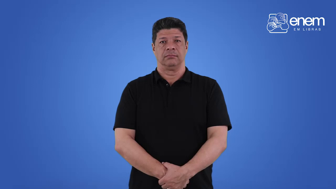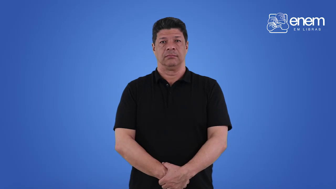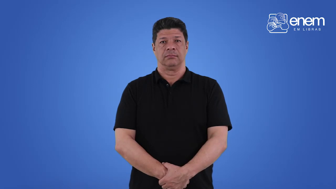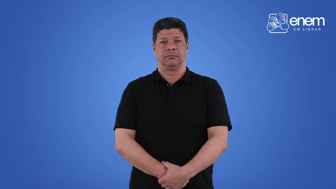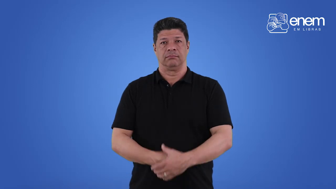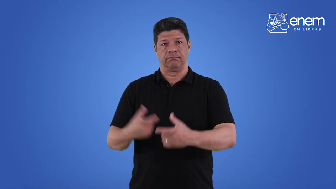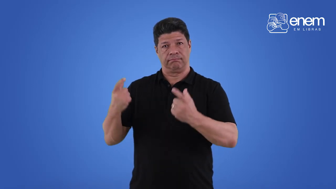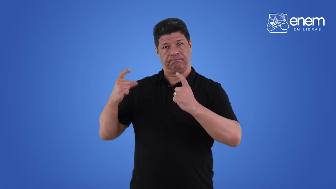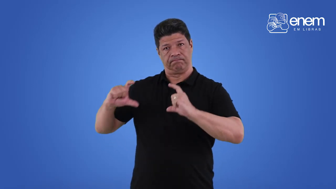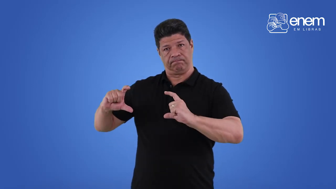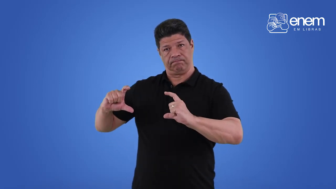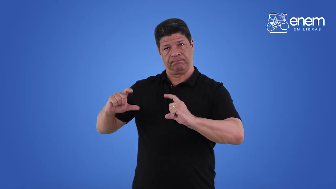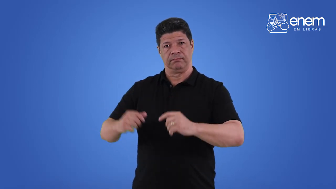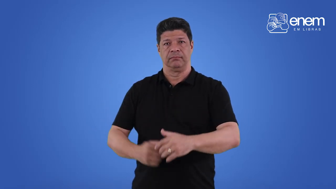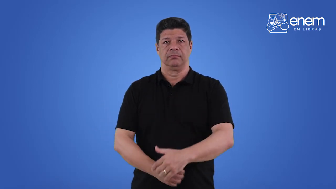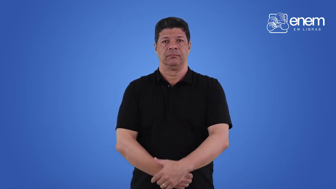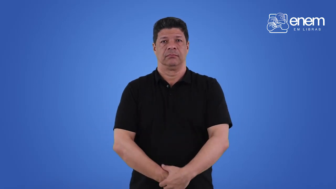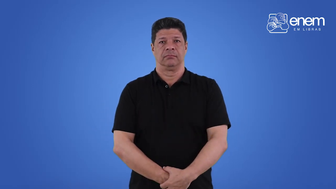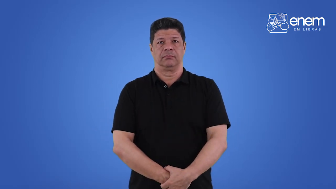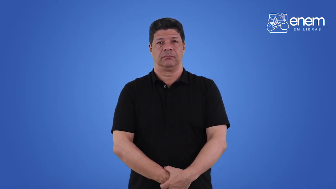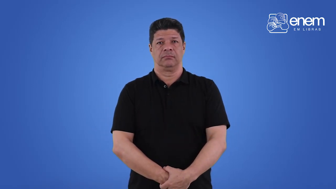Expressão Matemática